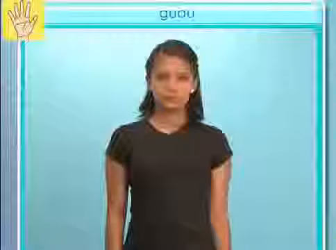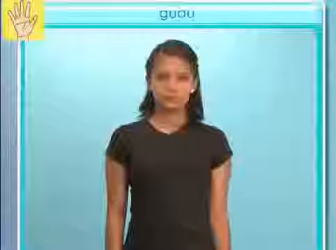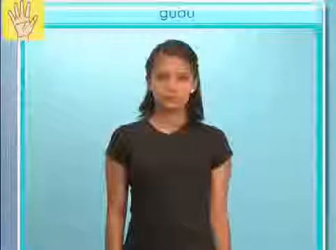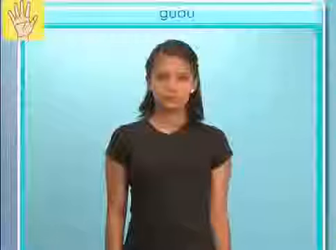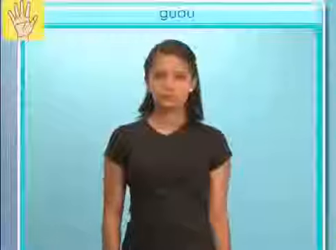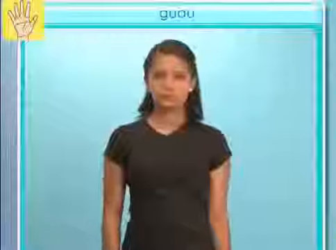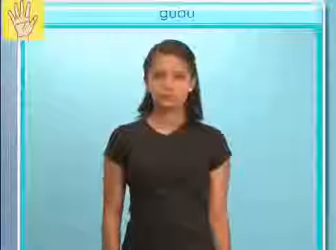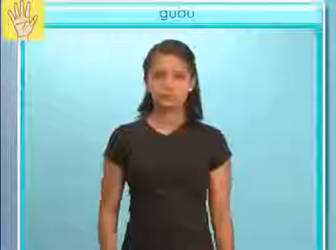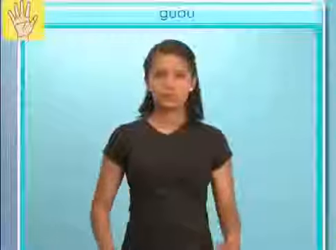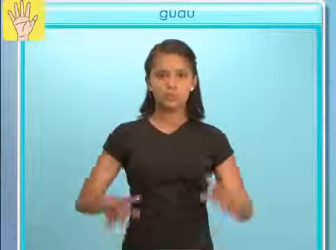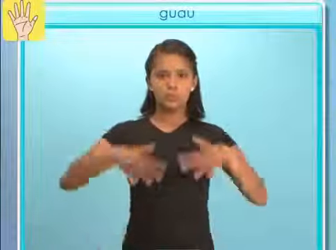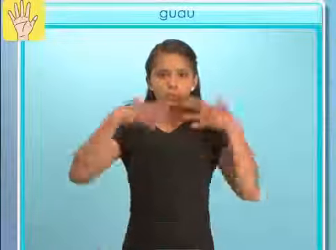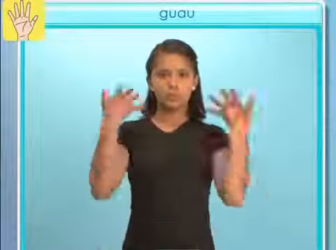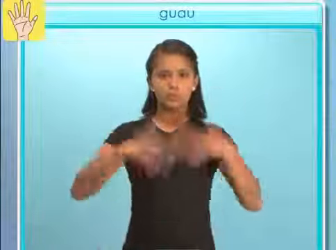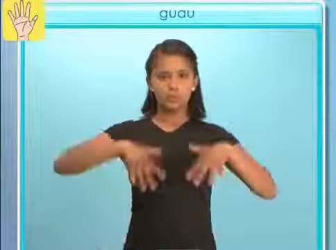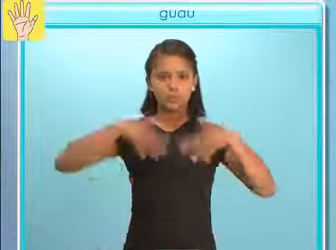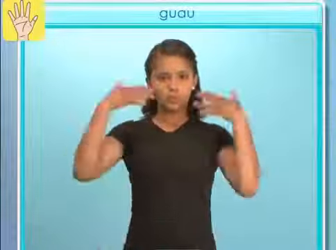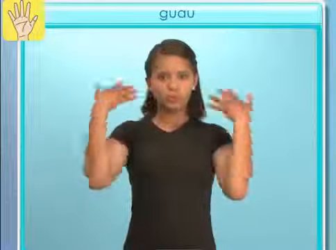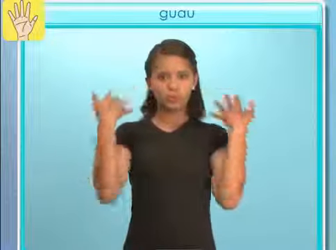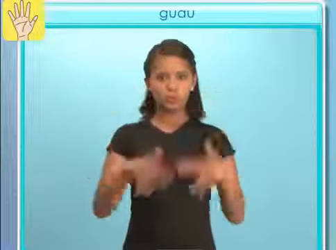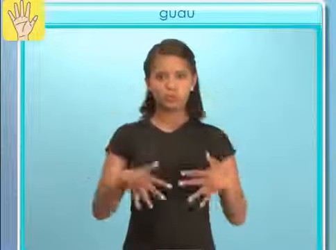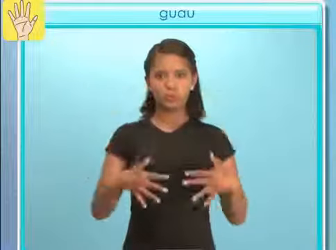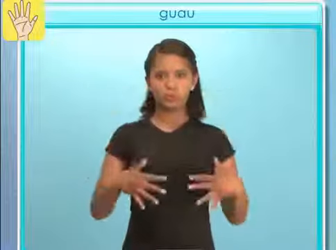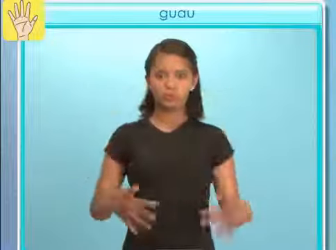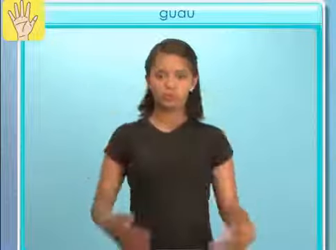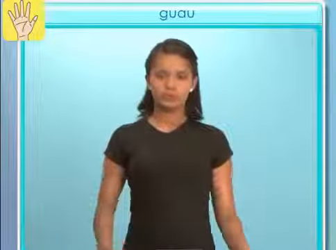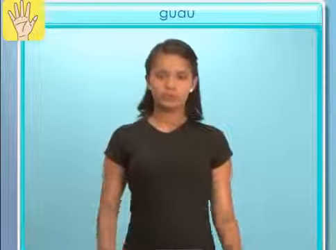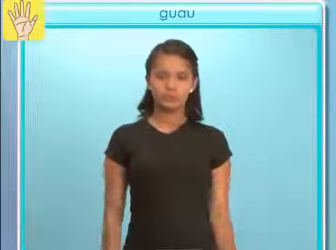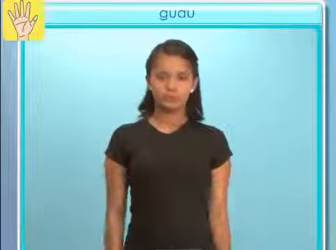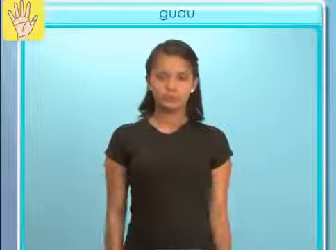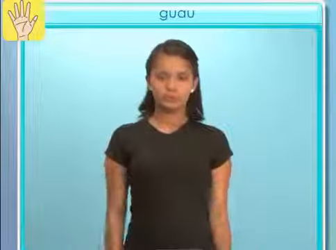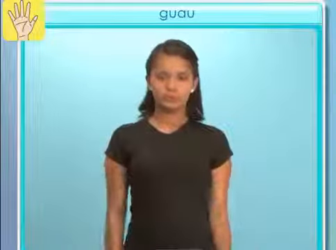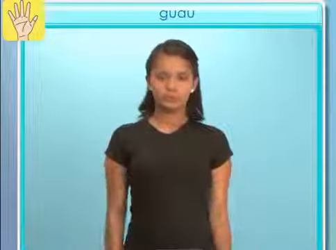GUAU